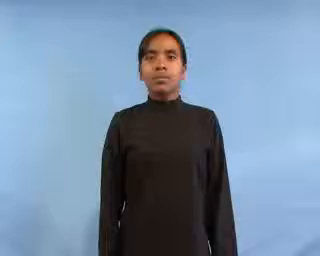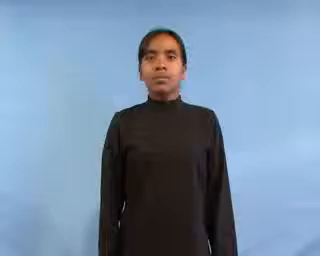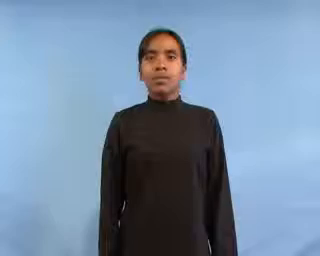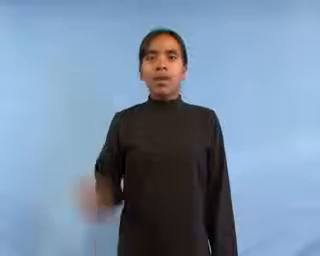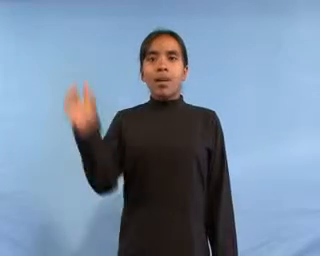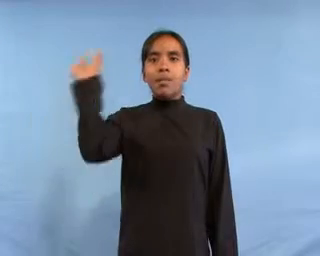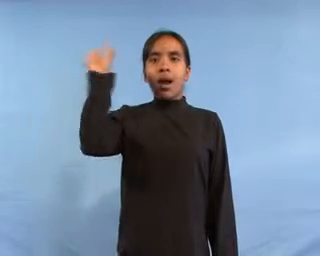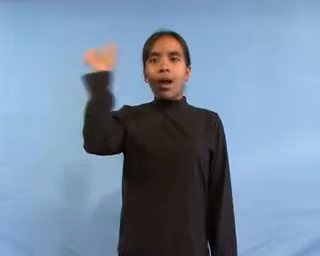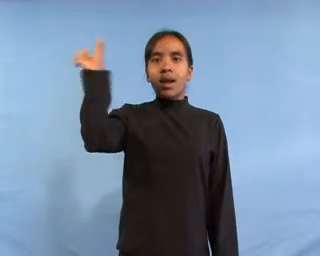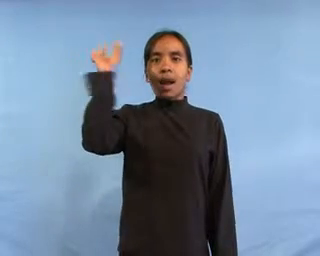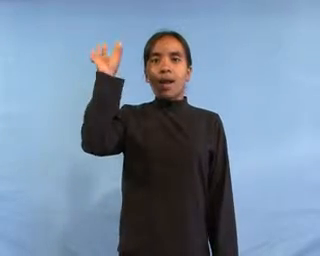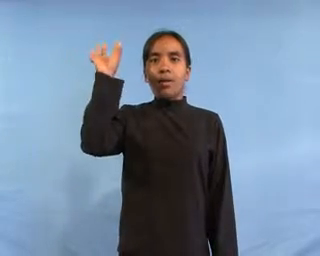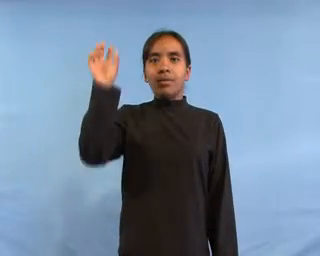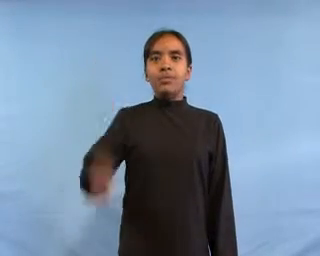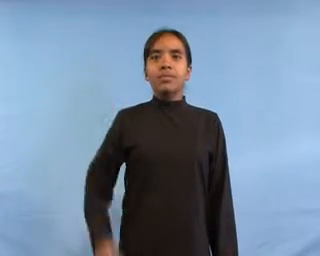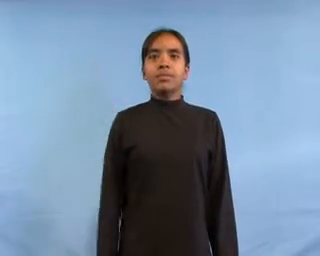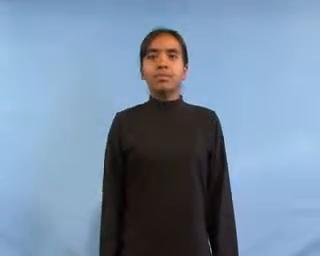manga